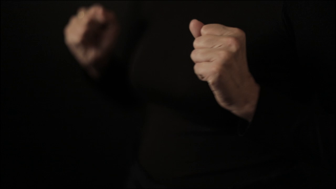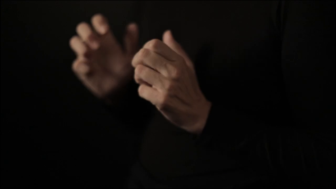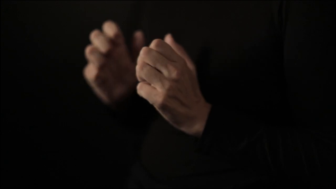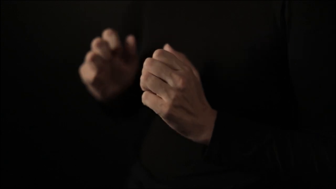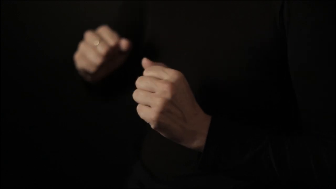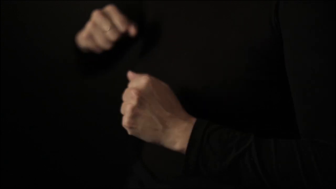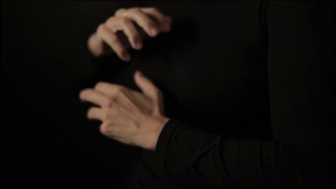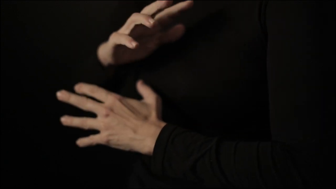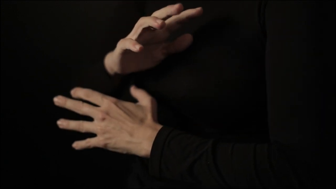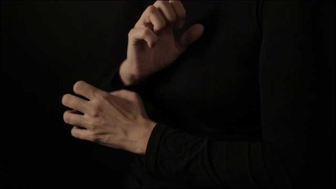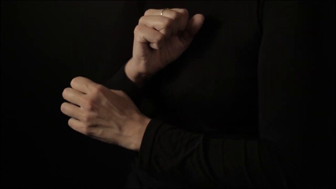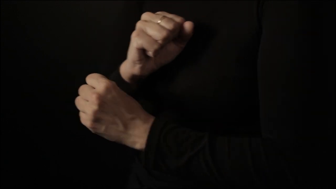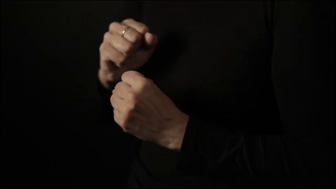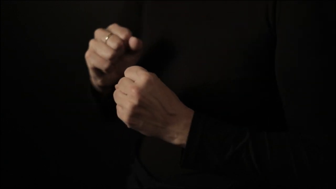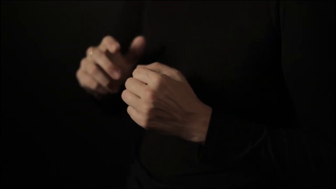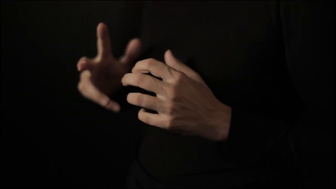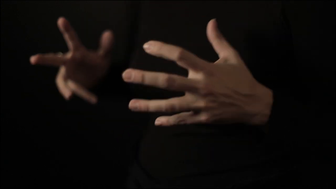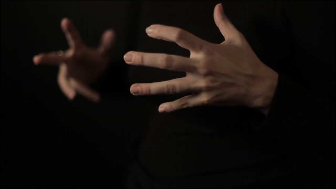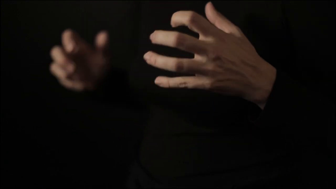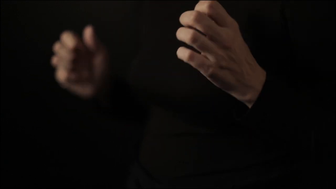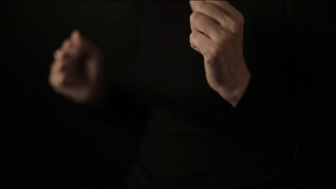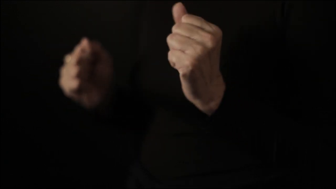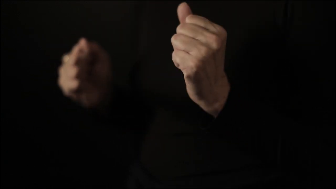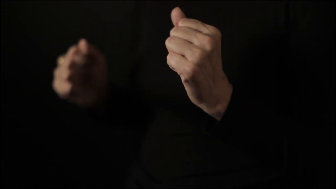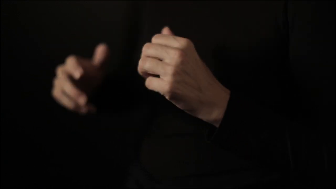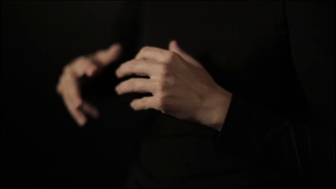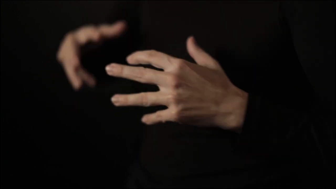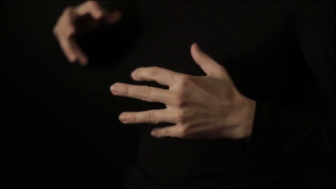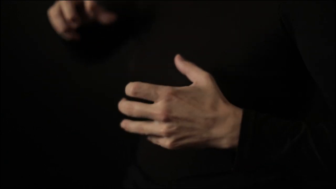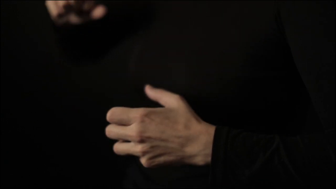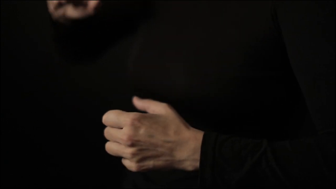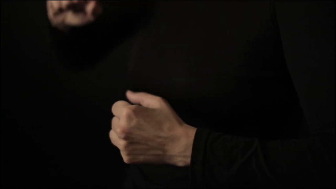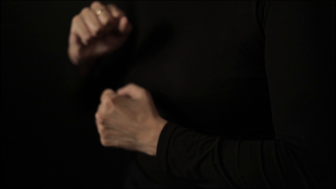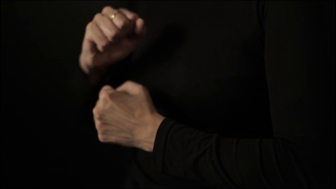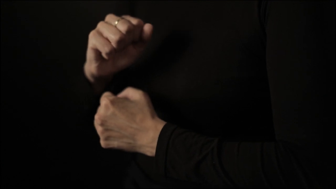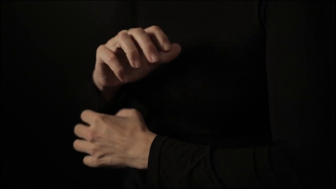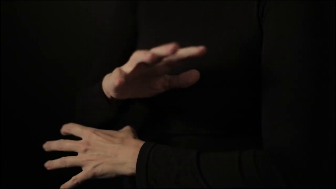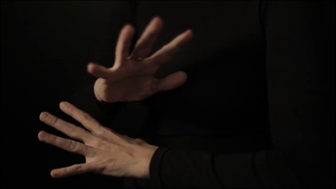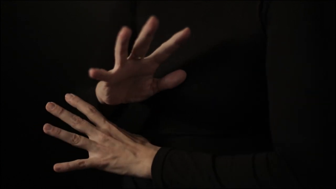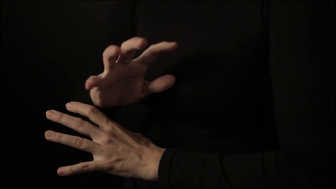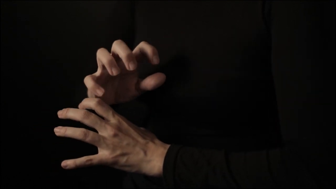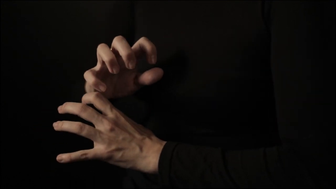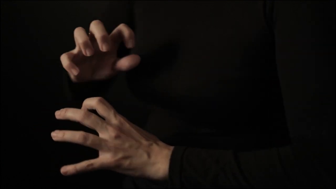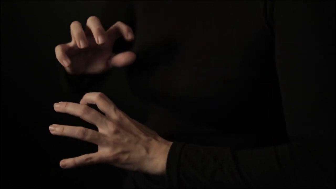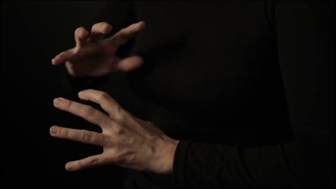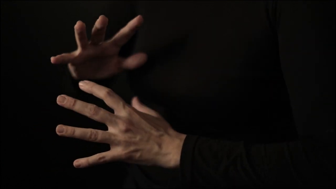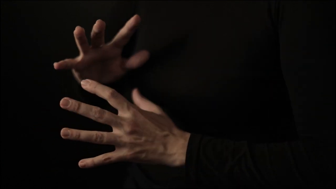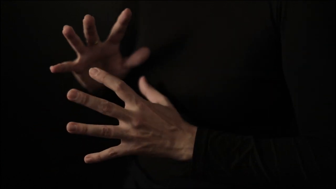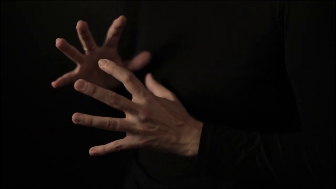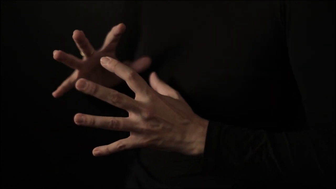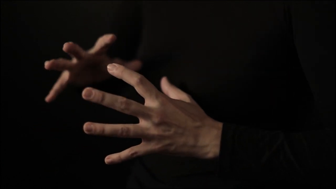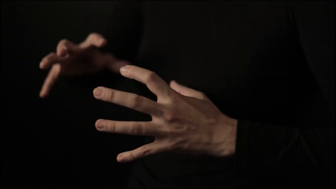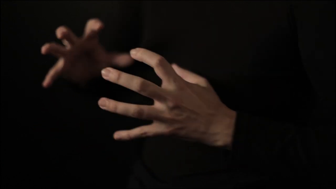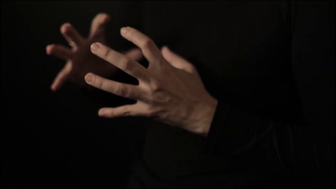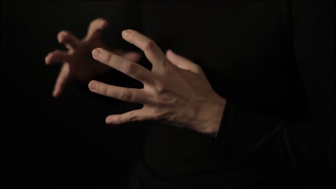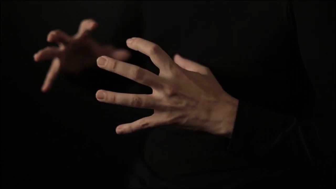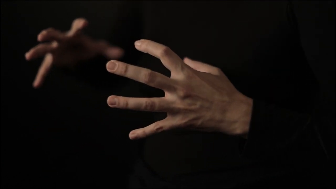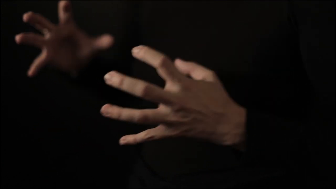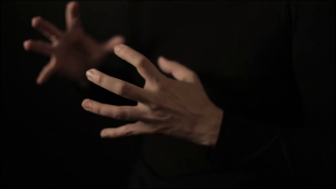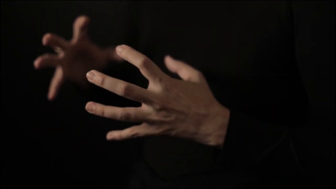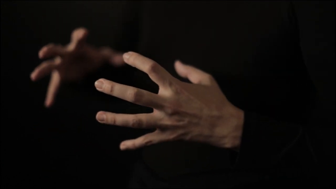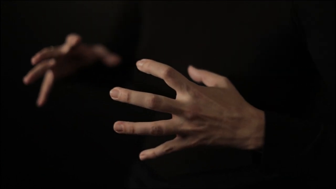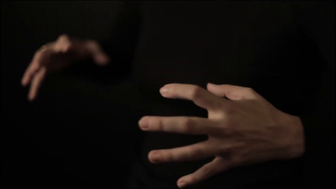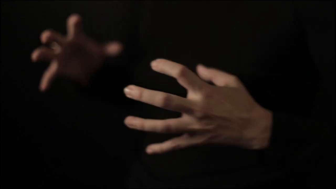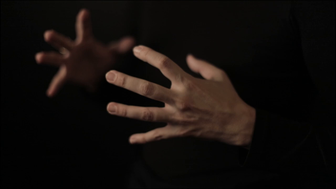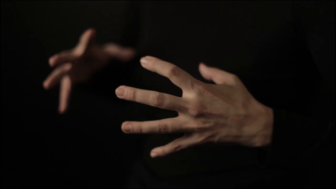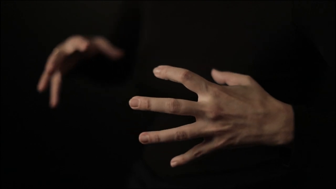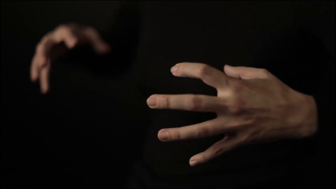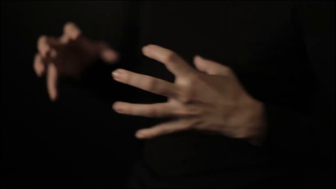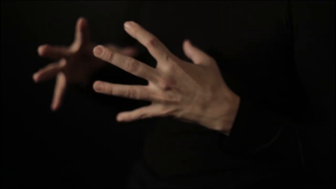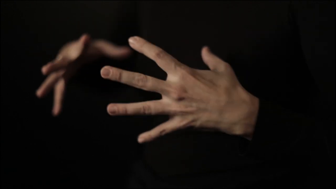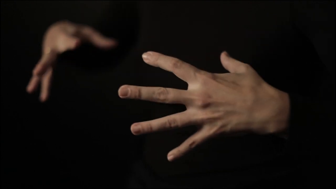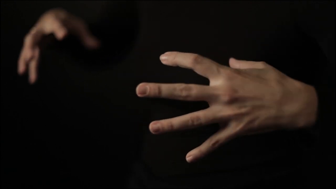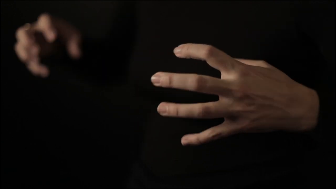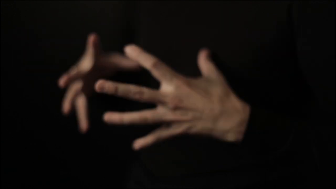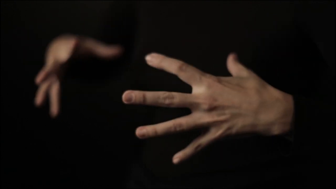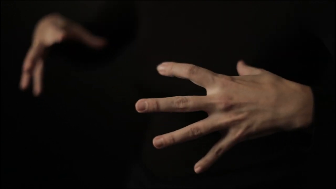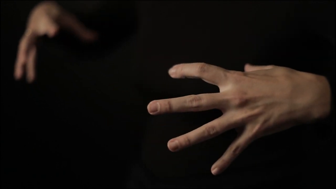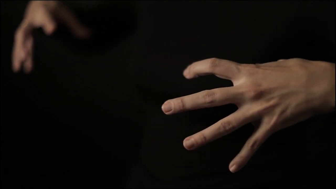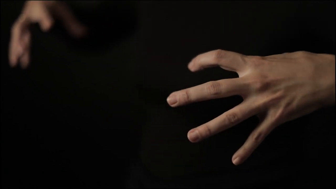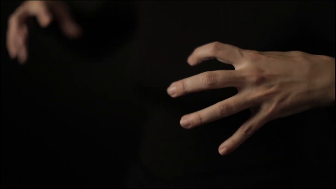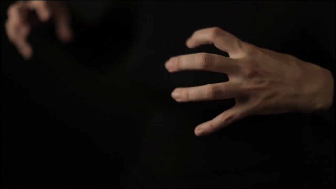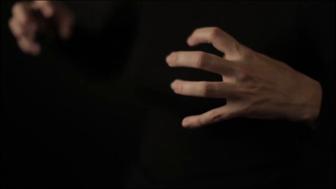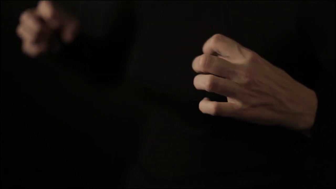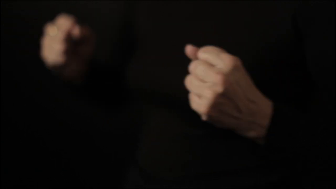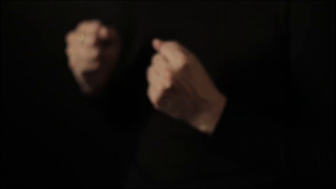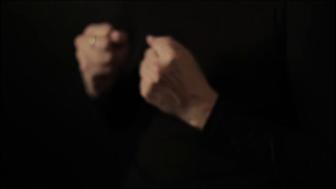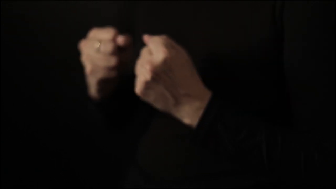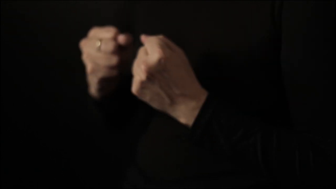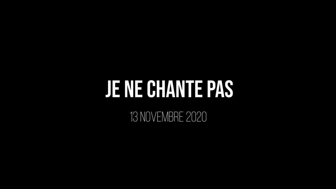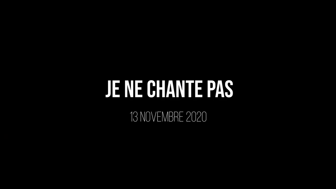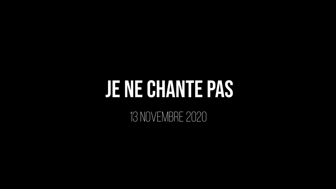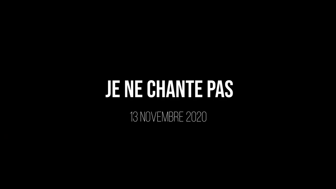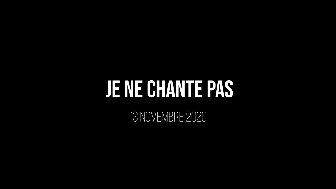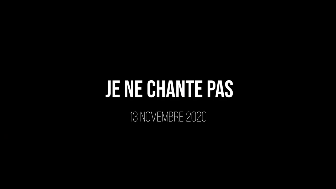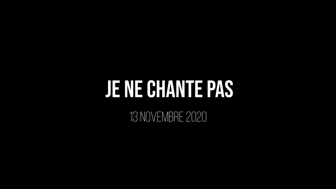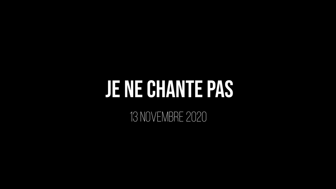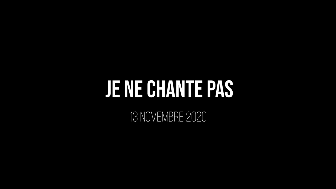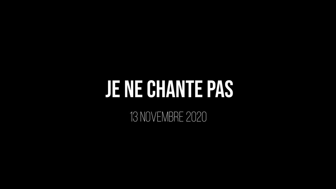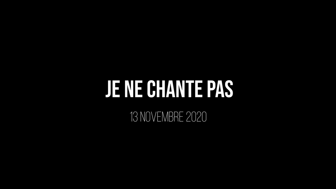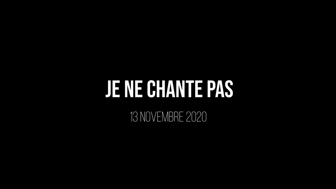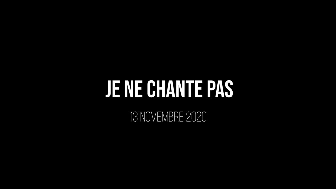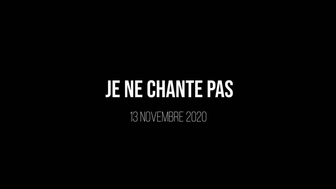Je ne chante pas